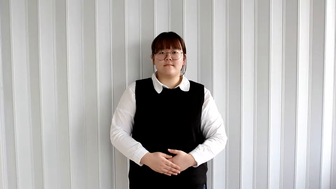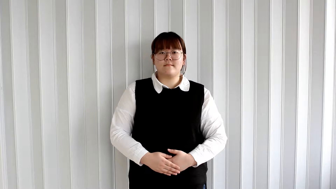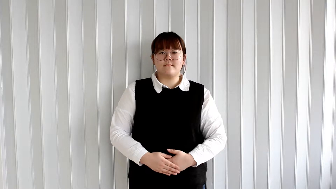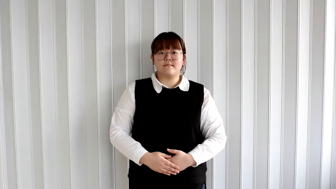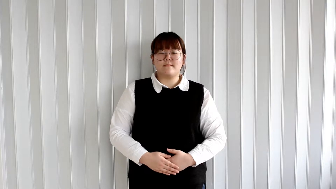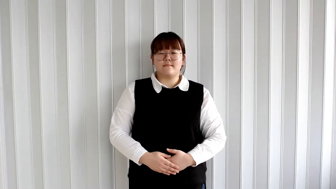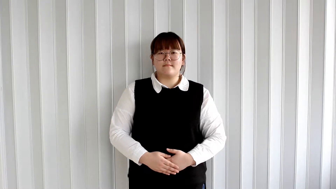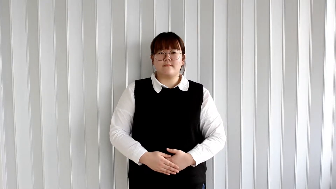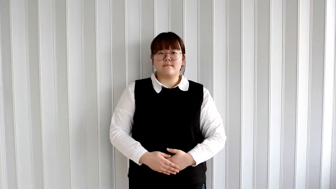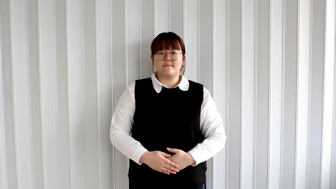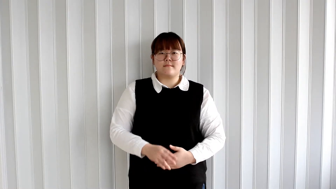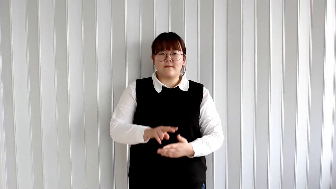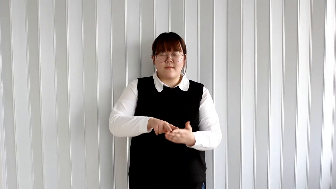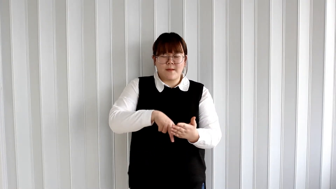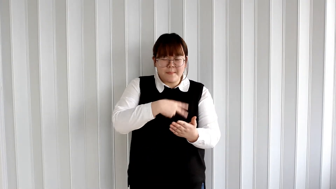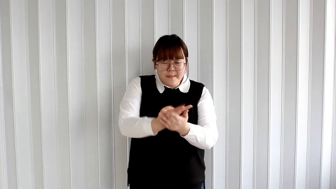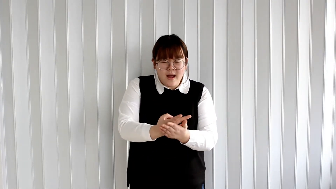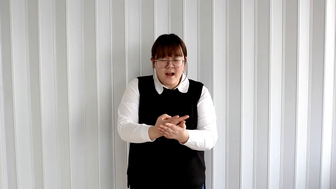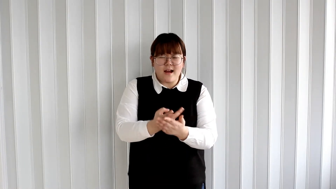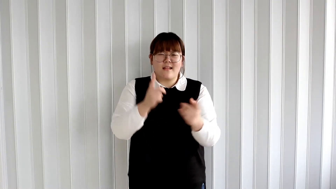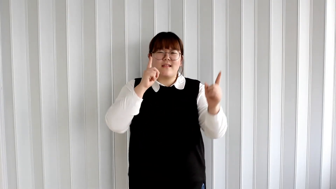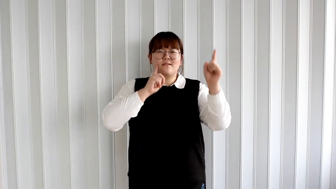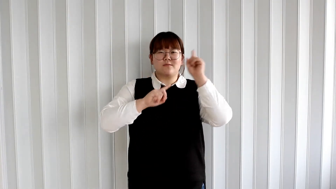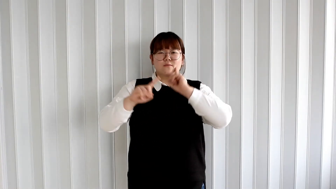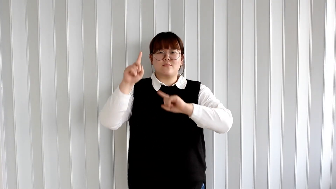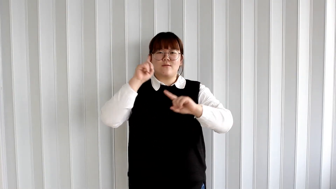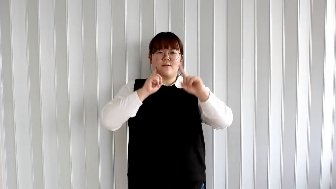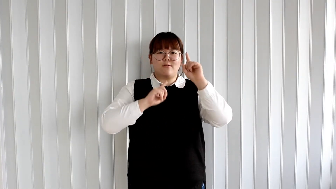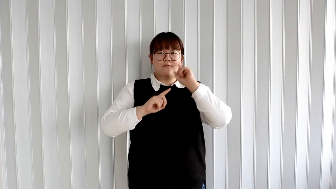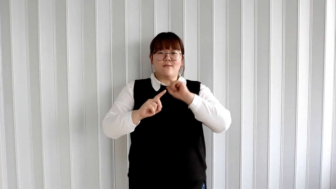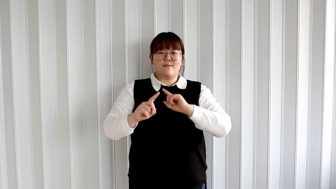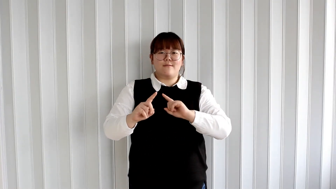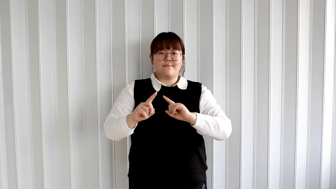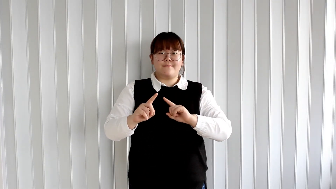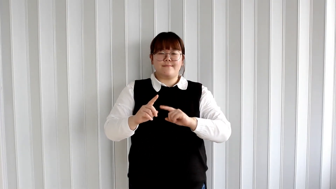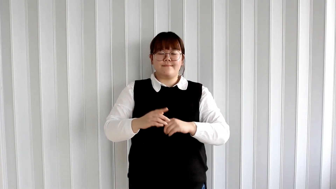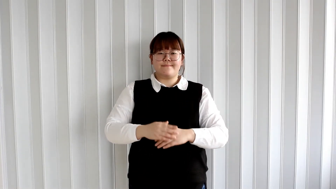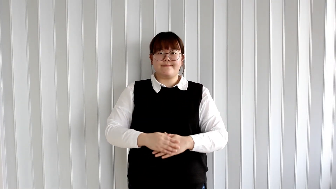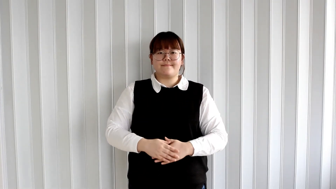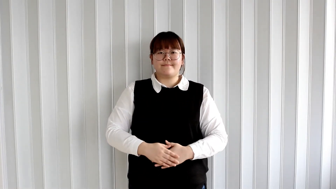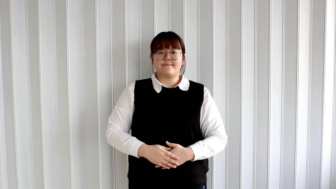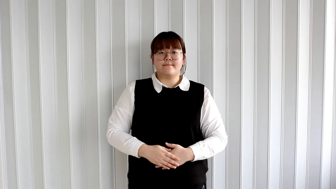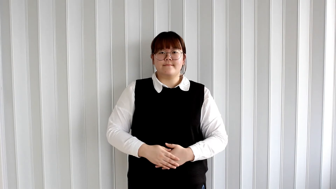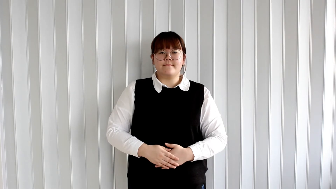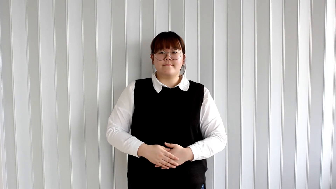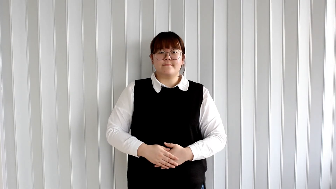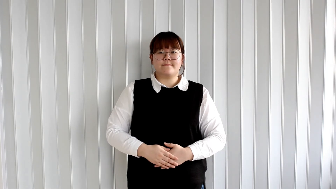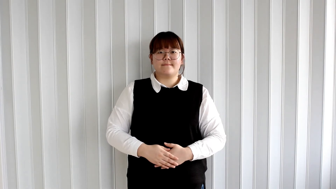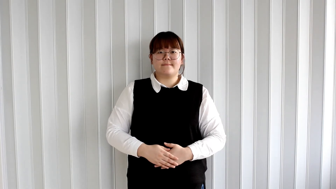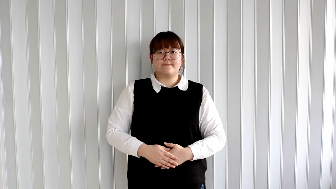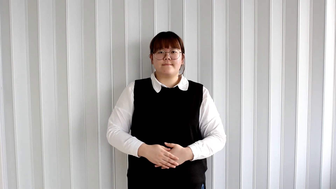넘어져서무릅을다치다